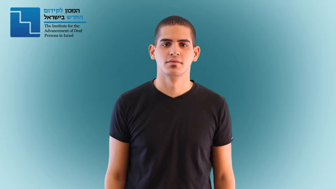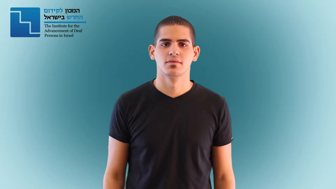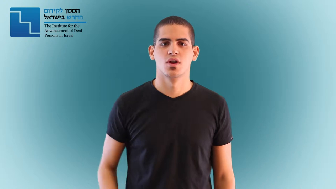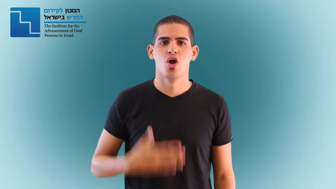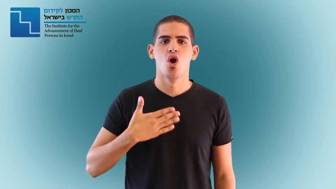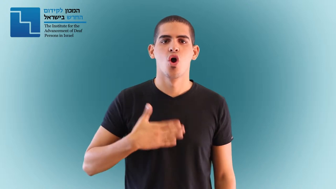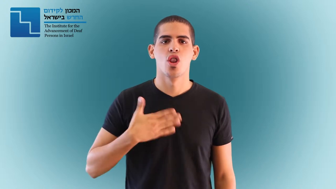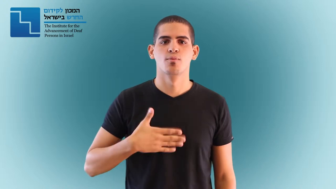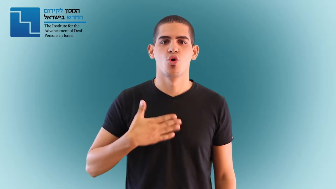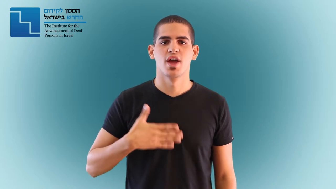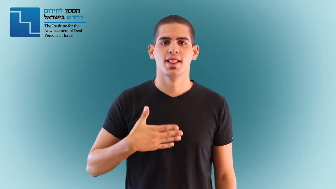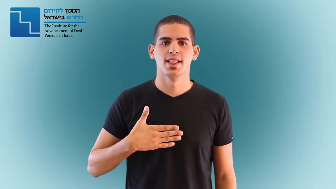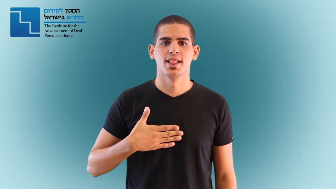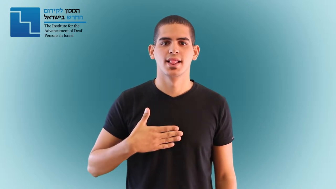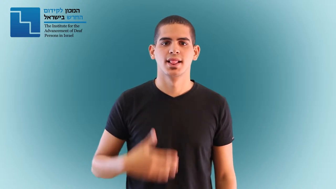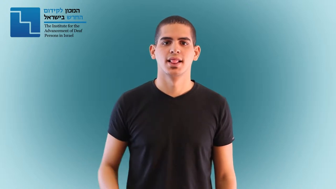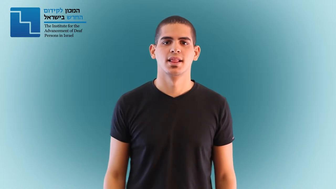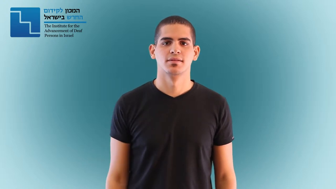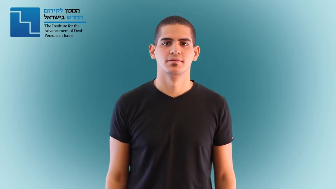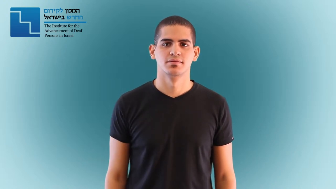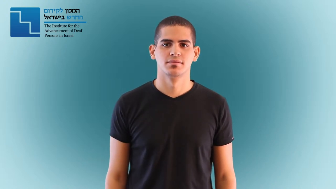חול המועד